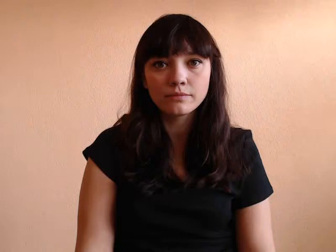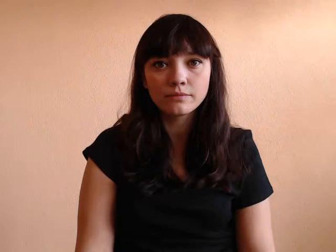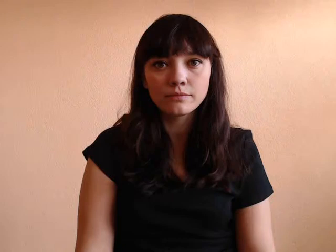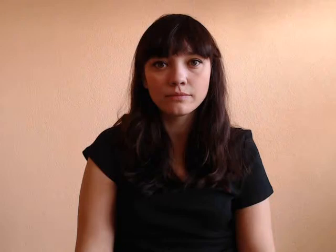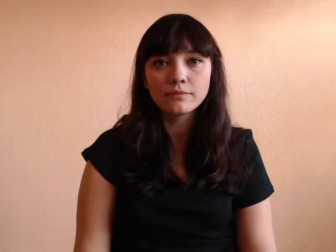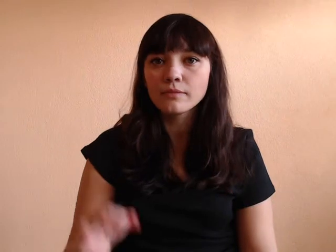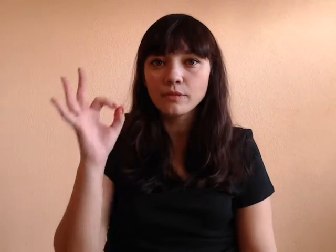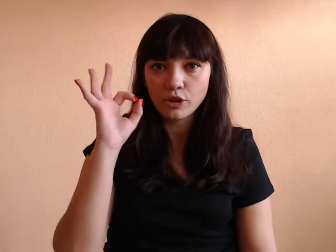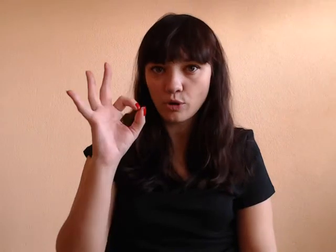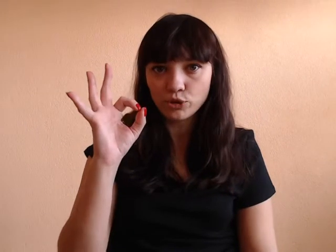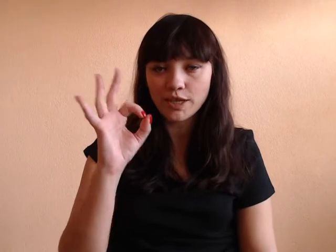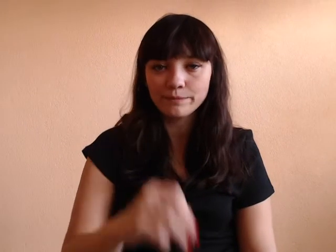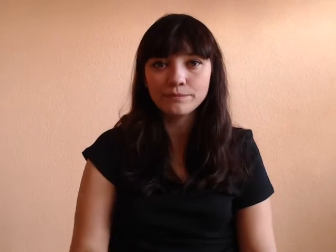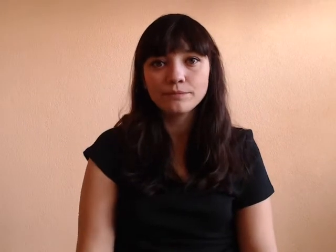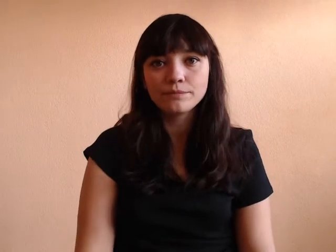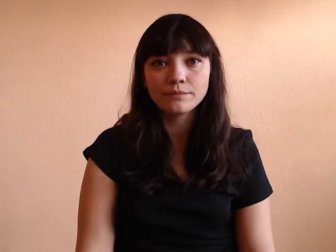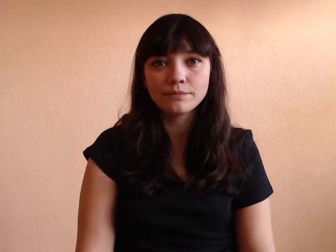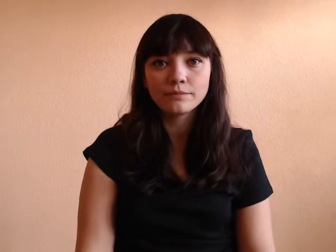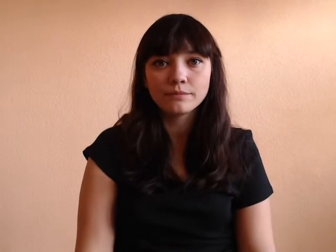DOBRZE